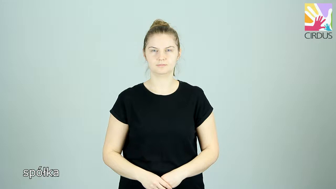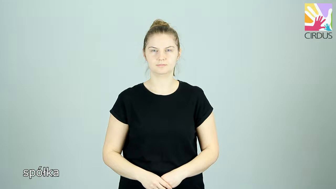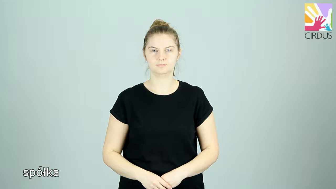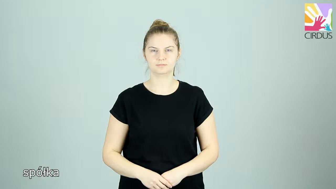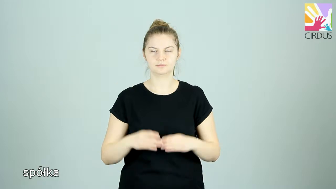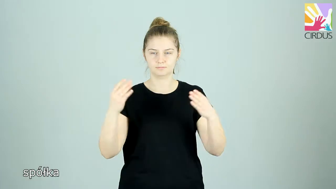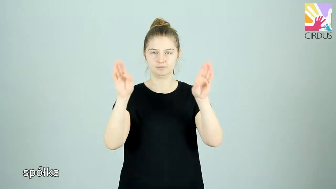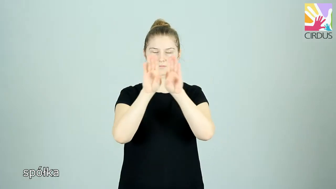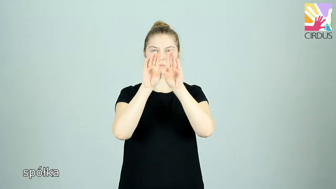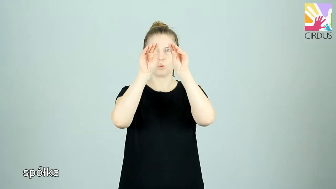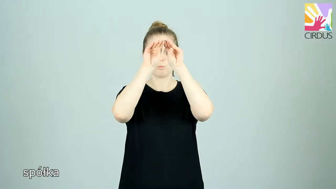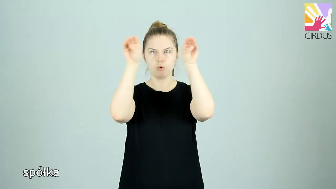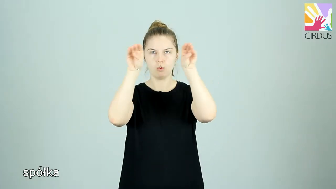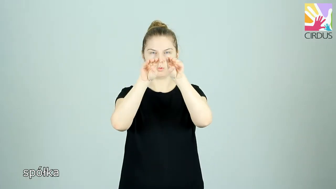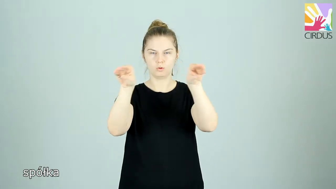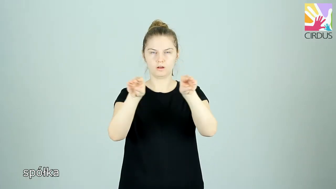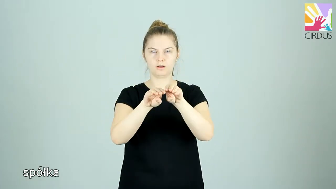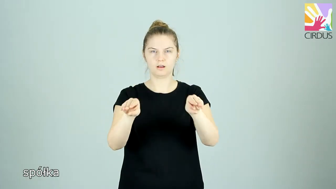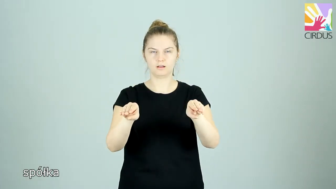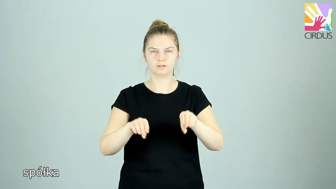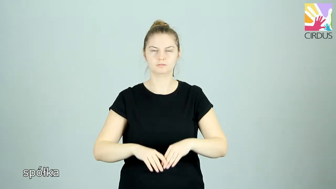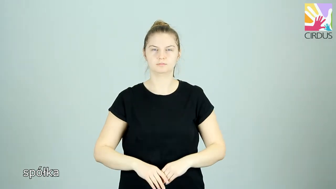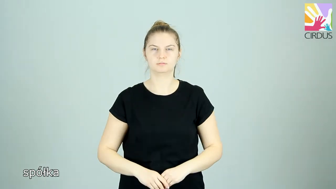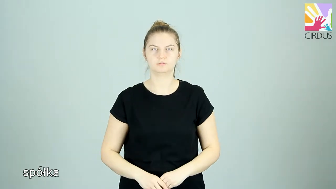spółka